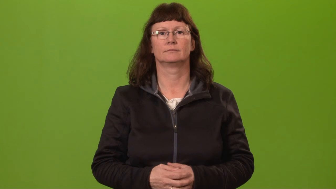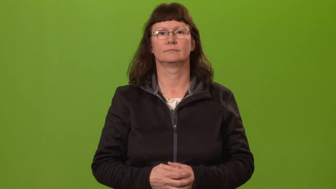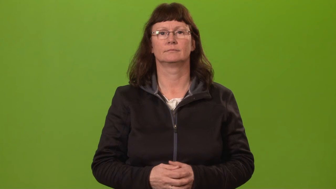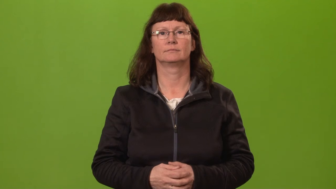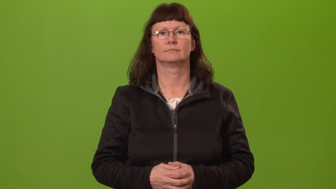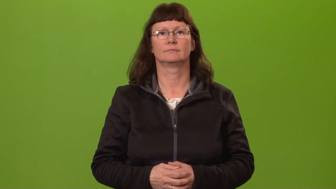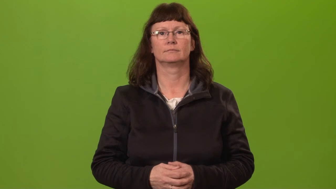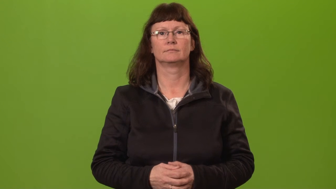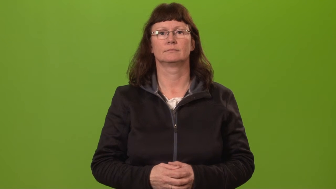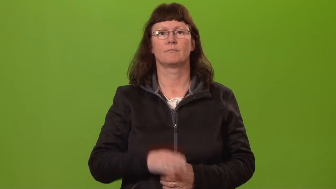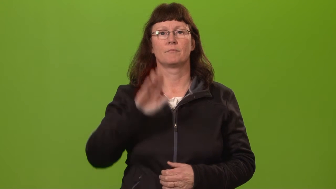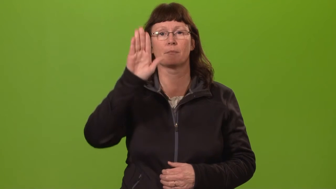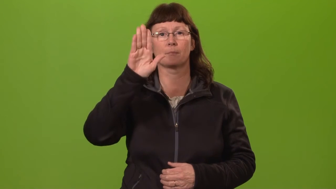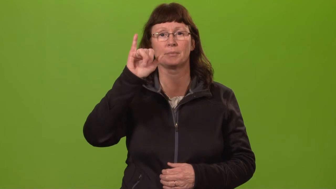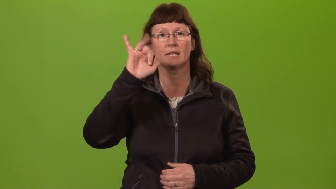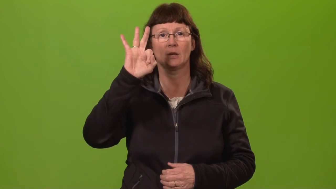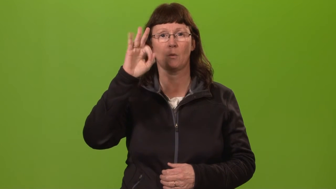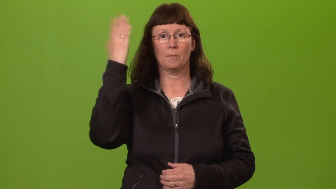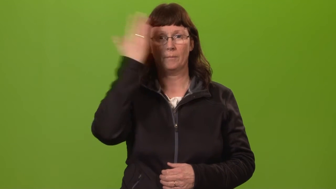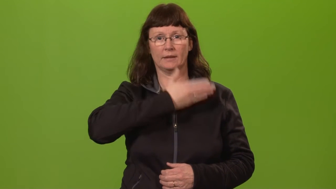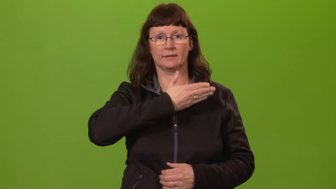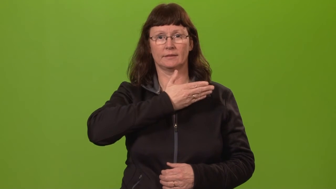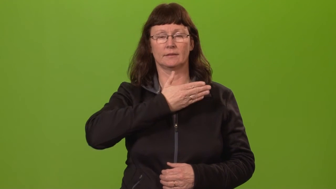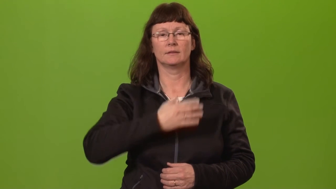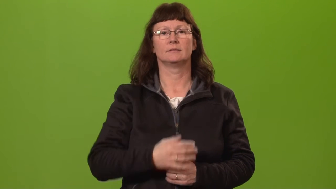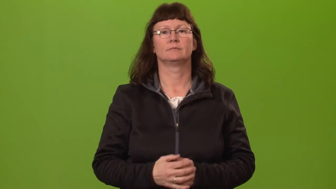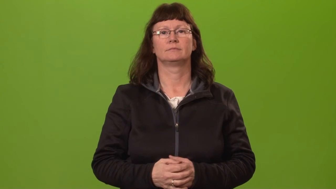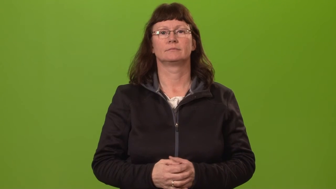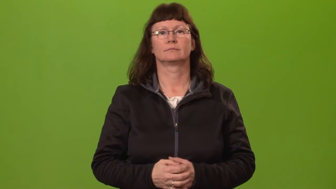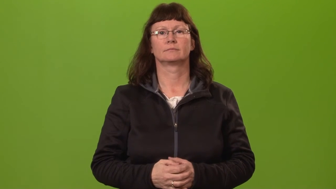B í ó mynd